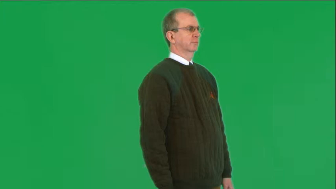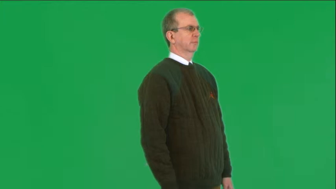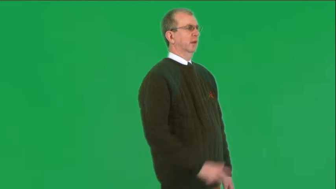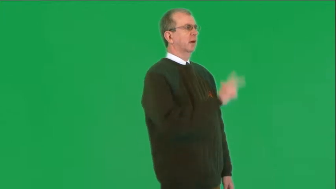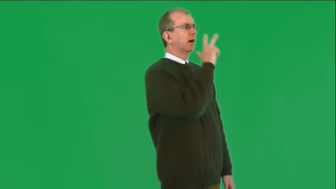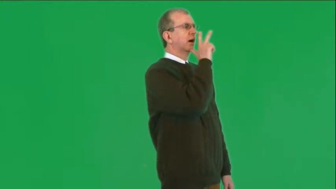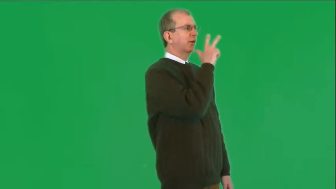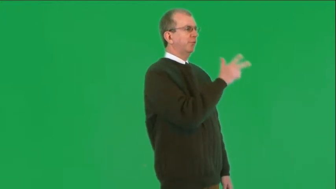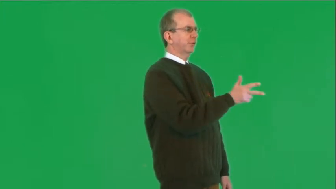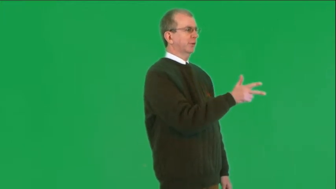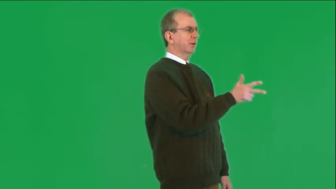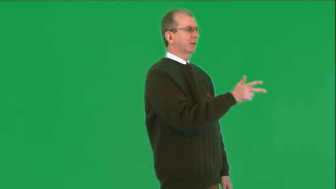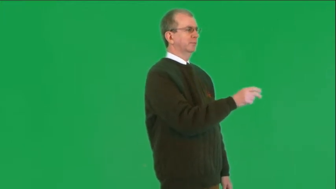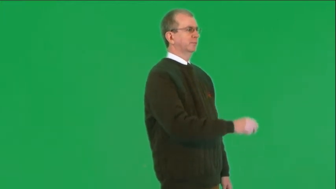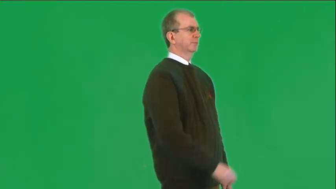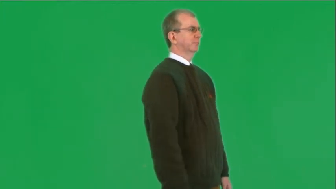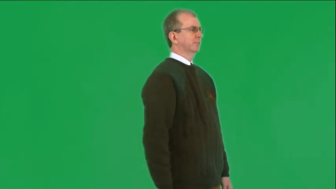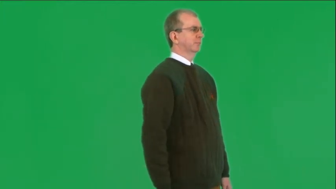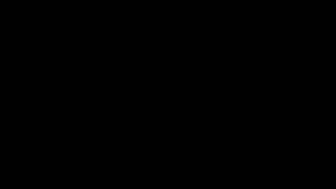Afryka